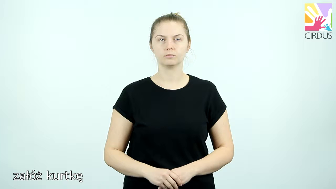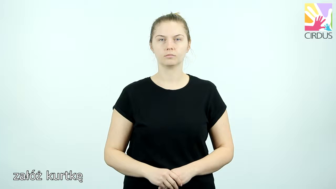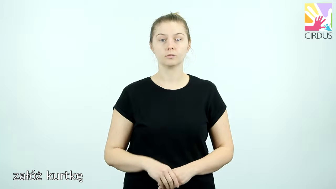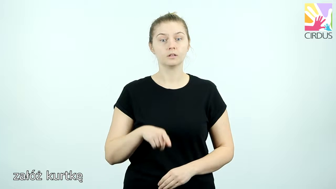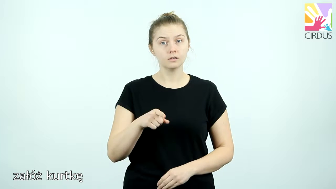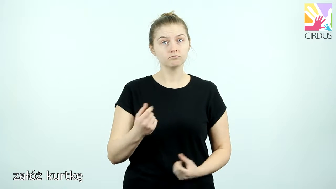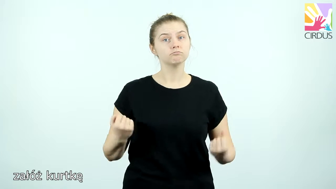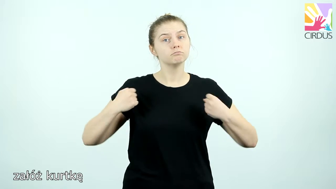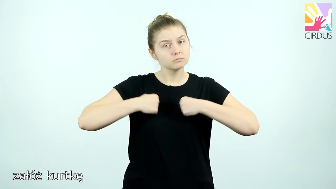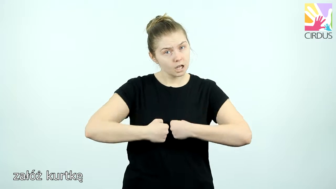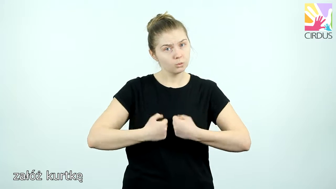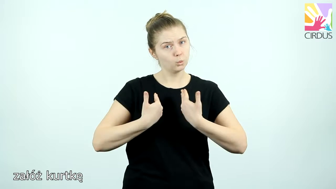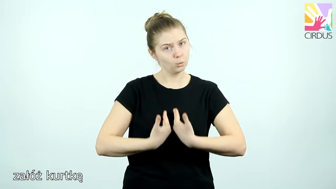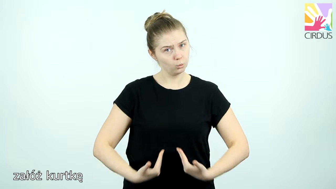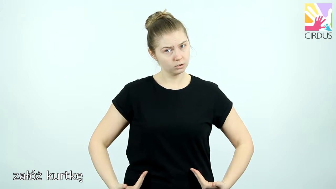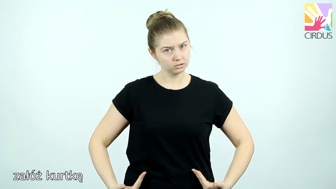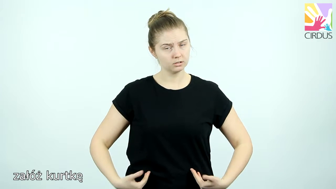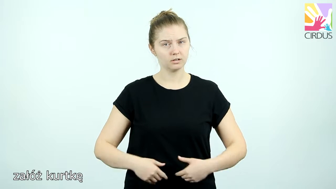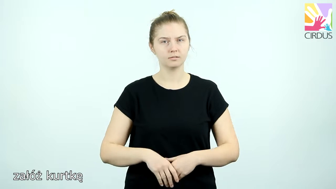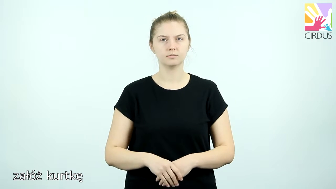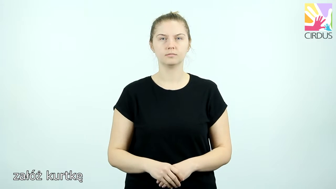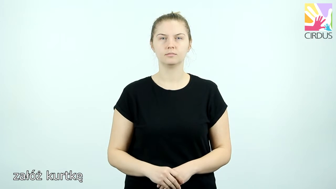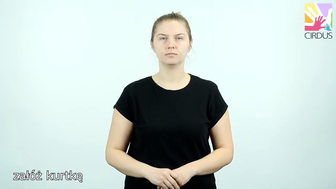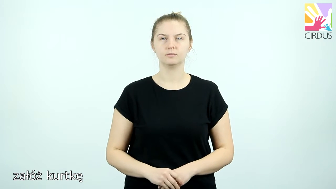załóż kurtkę